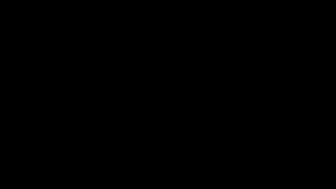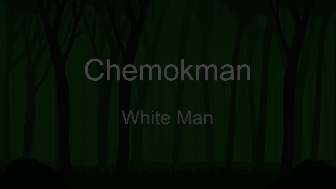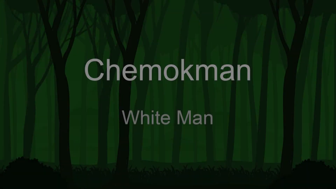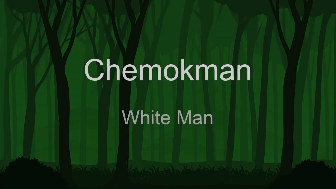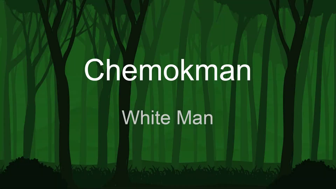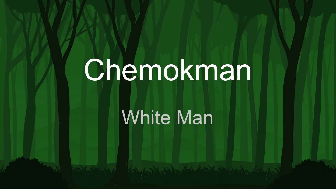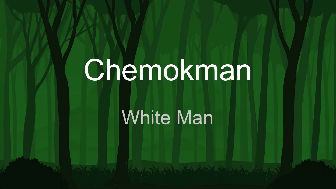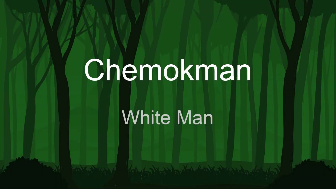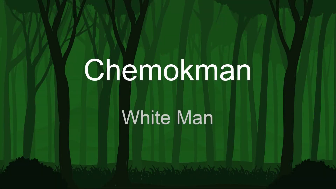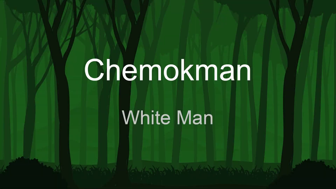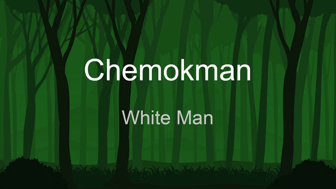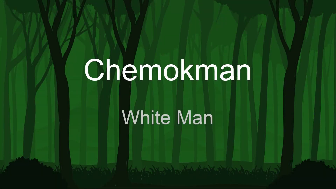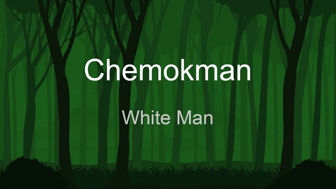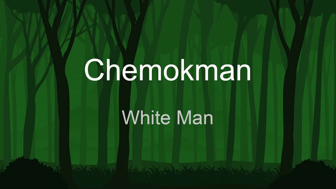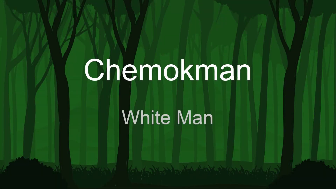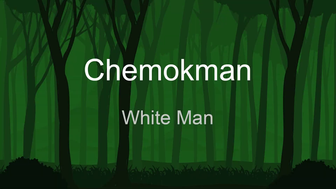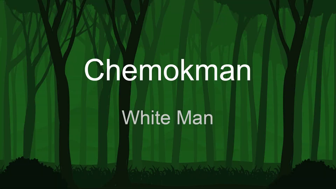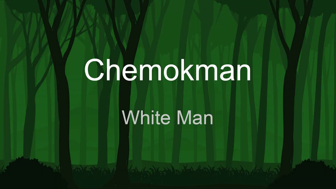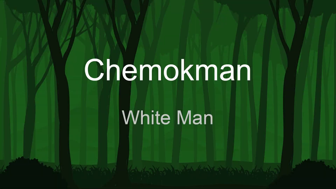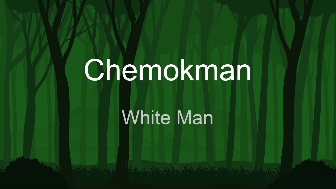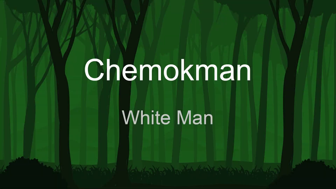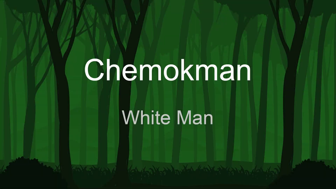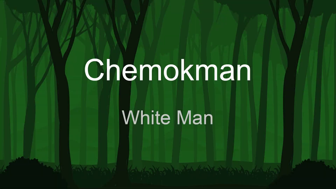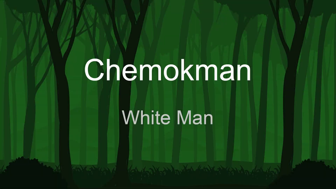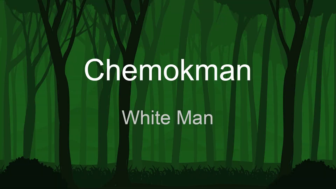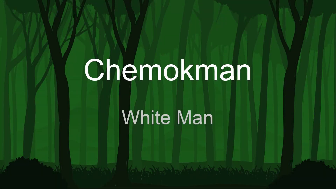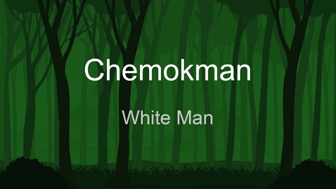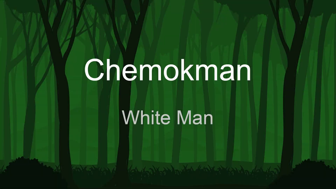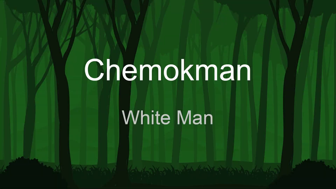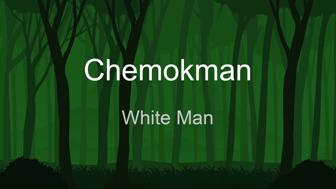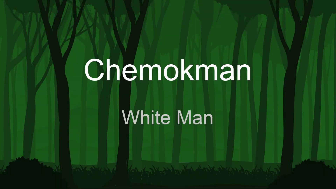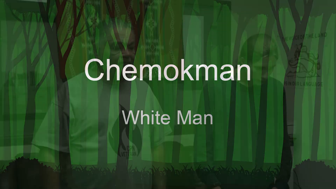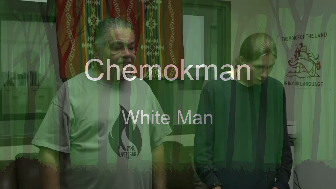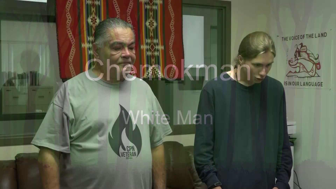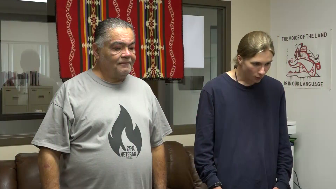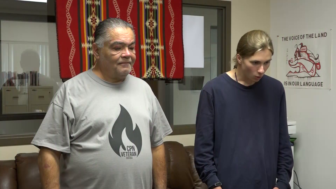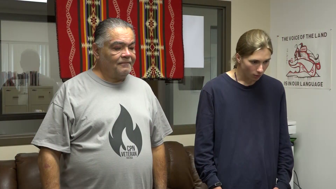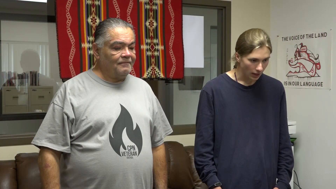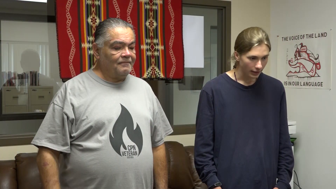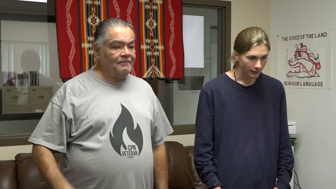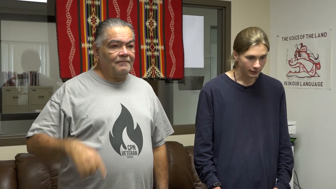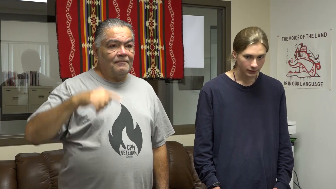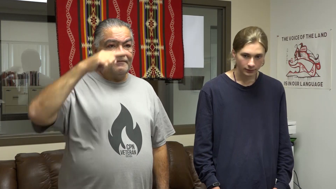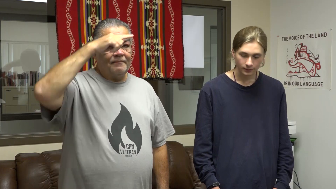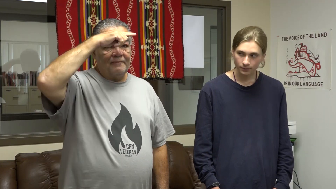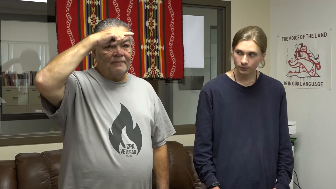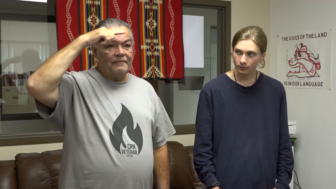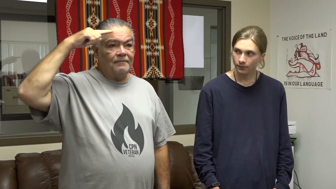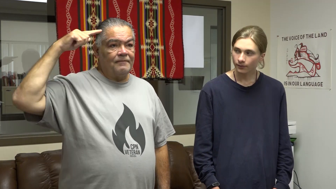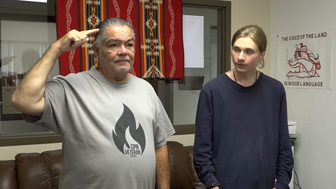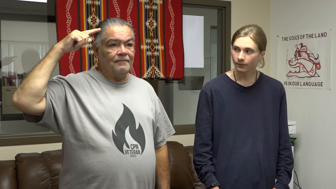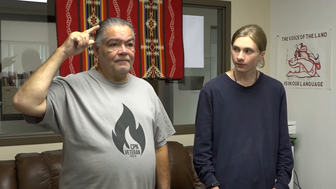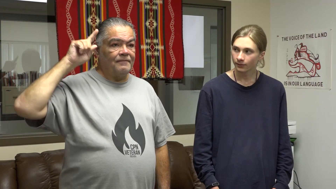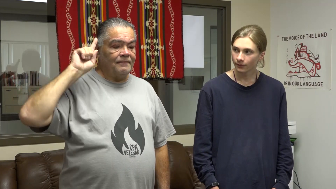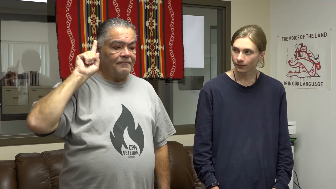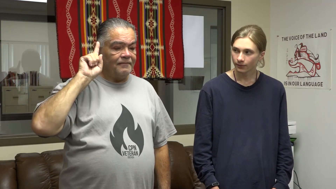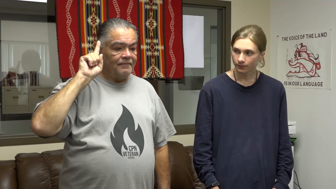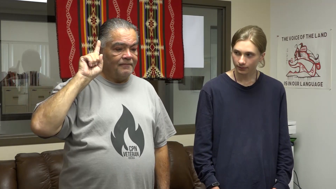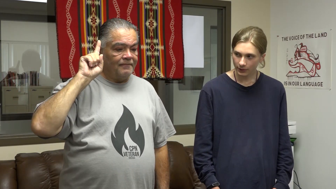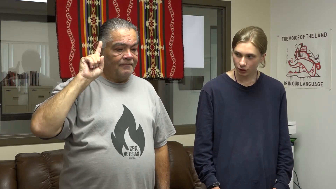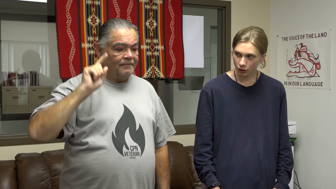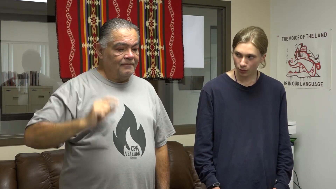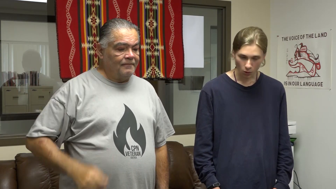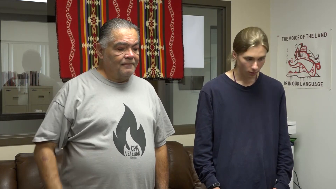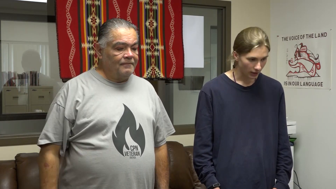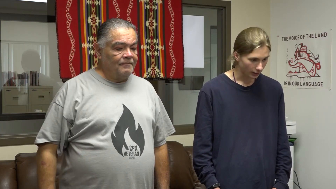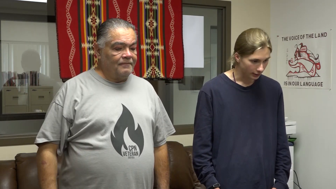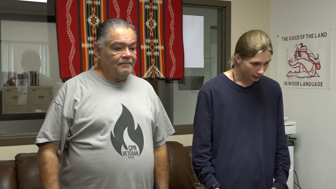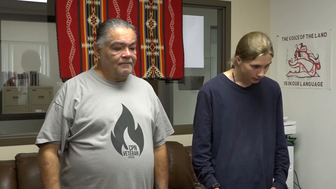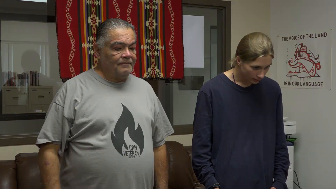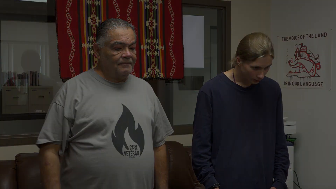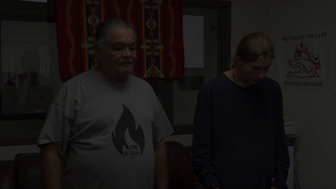Chemokman